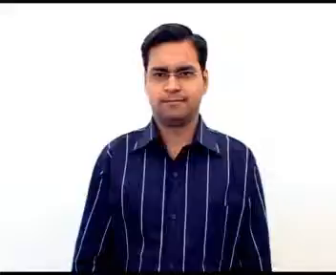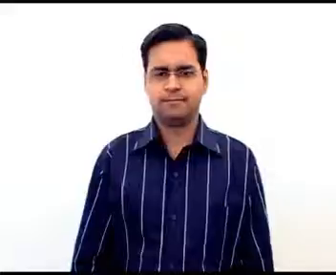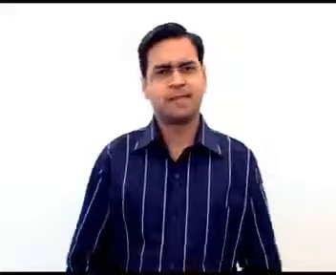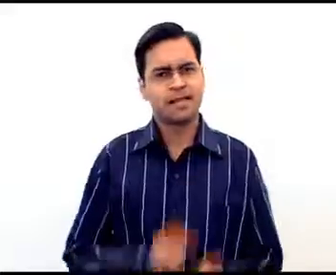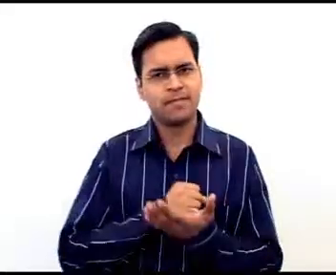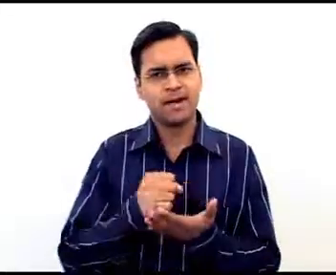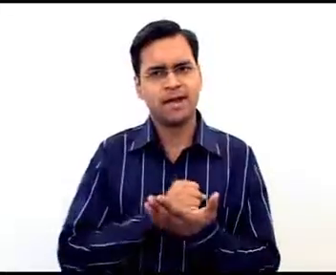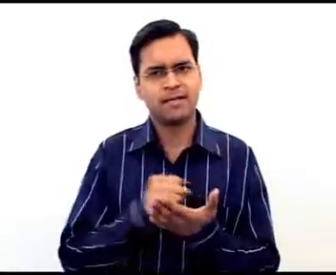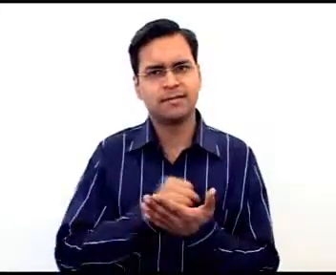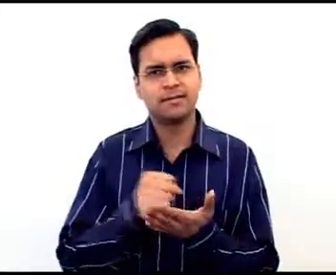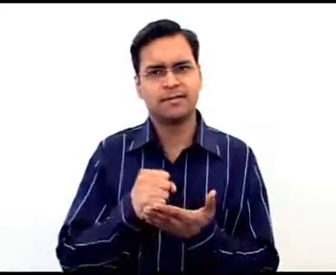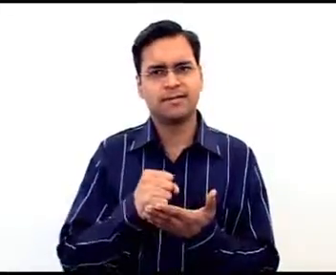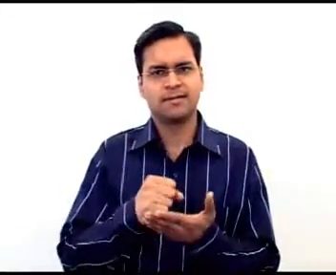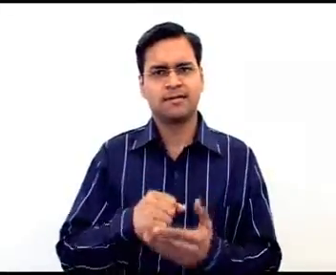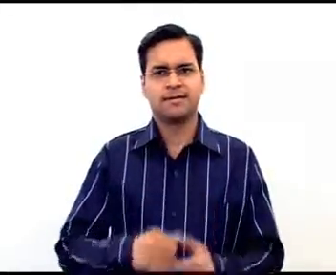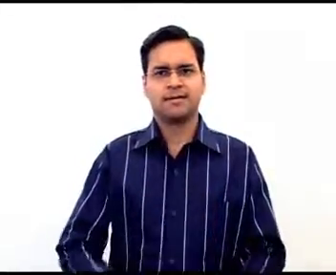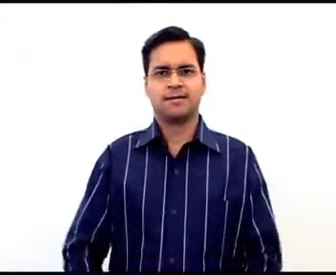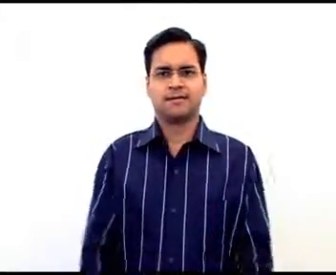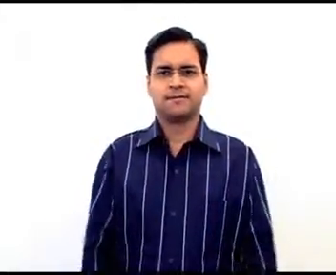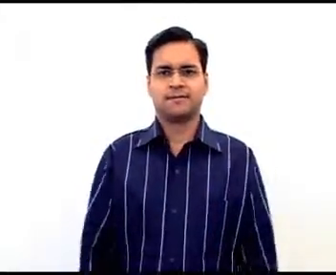ਅਭਿਆਸ